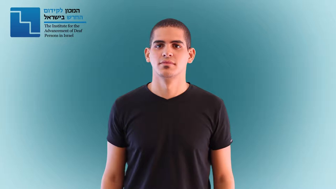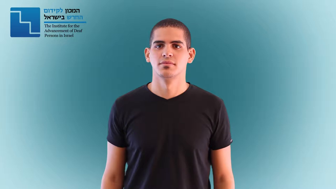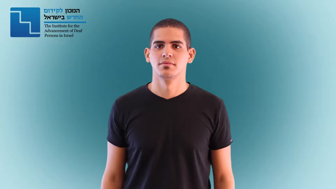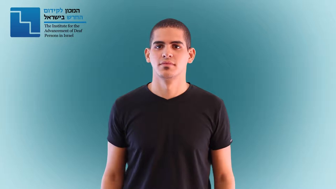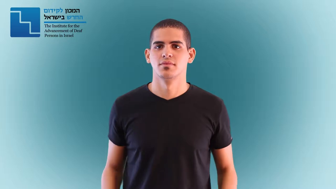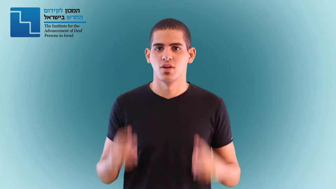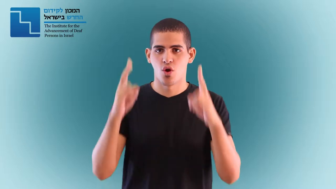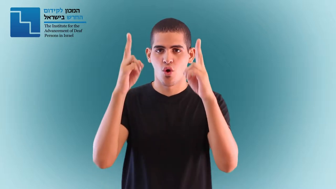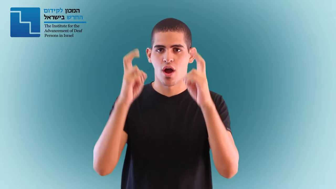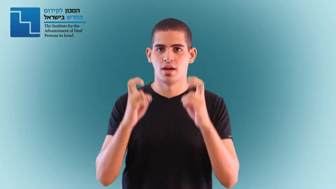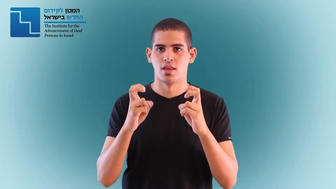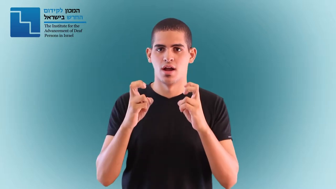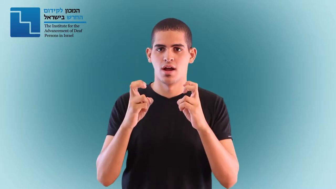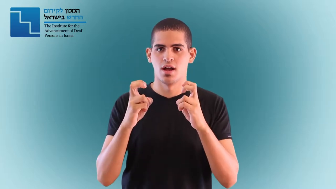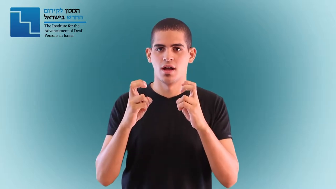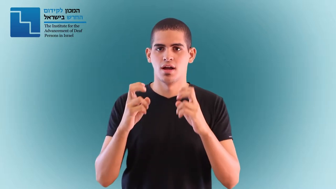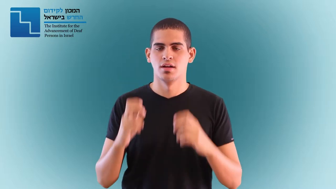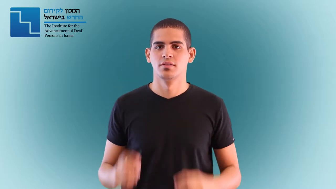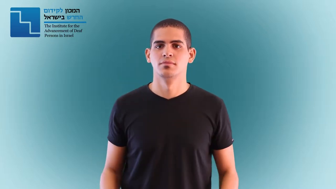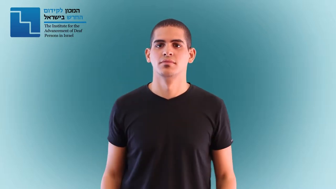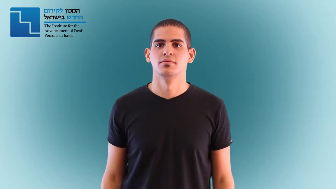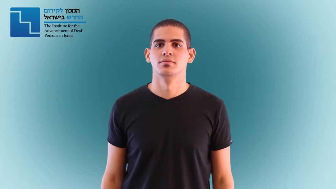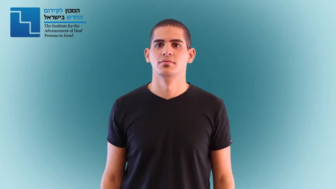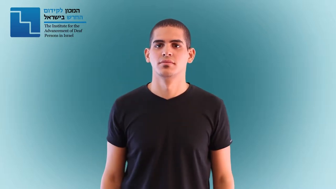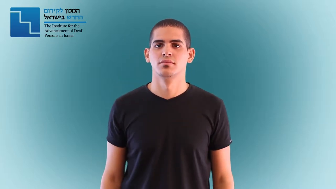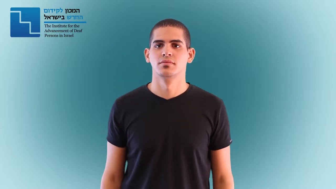הורדה